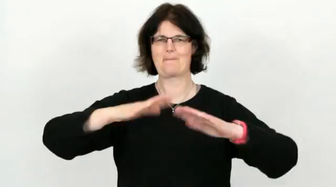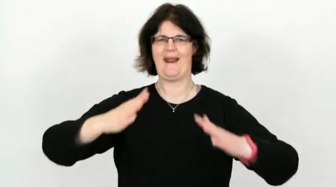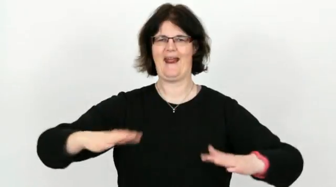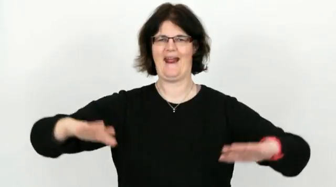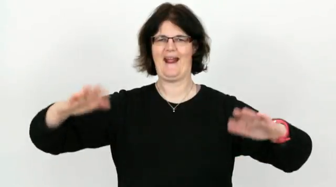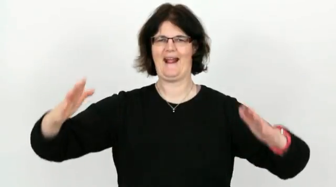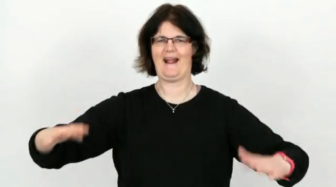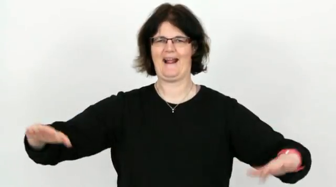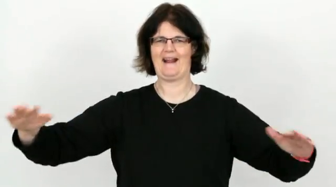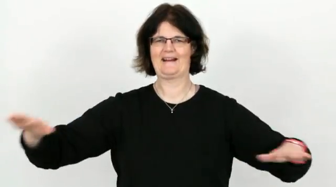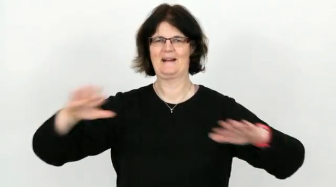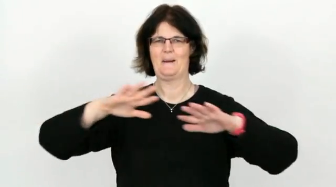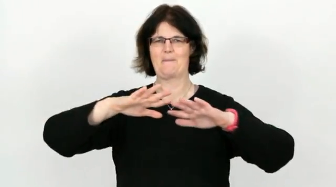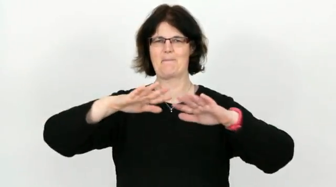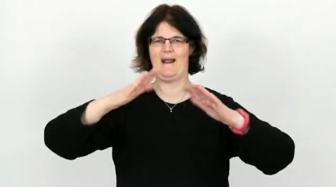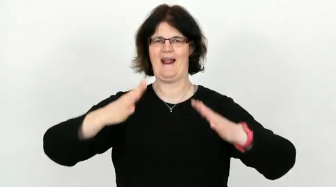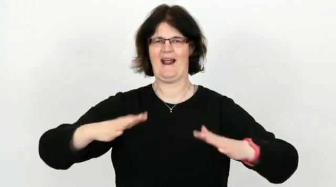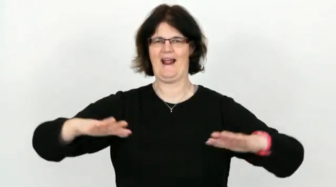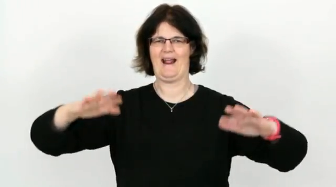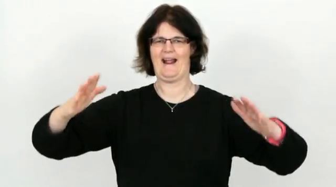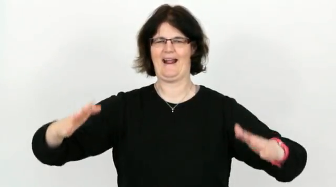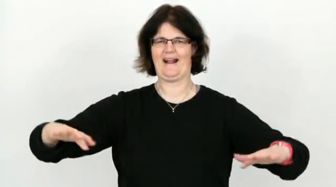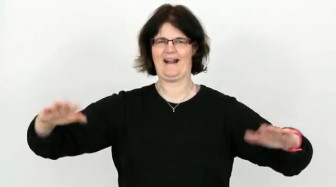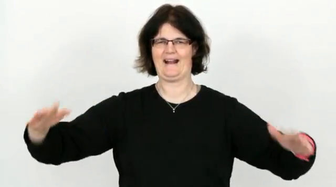Meer